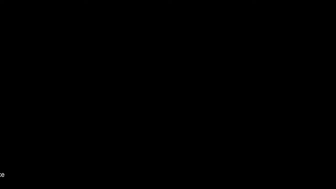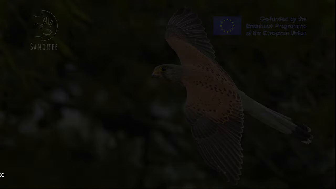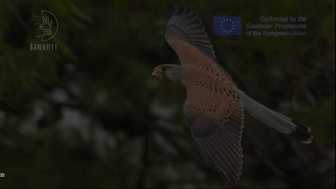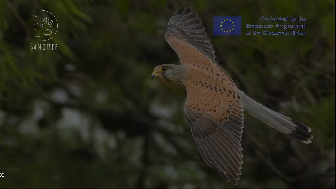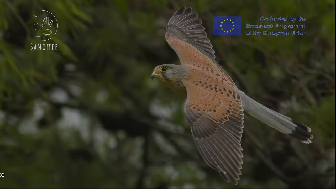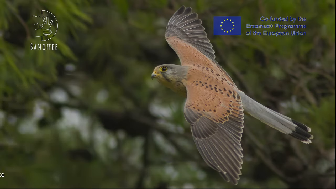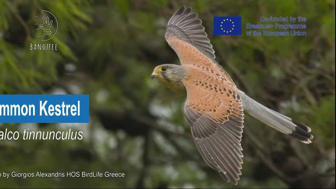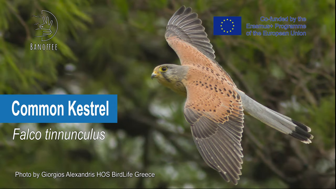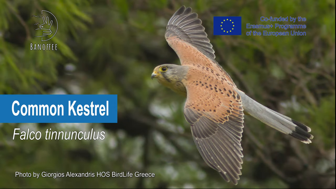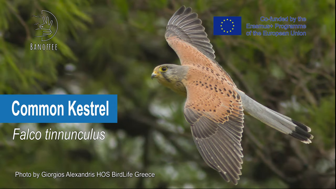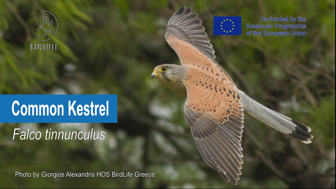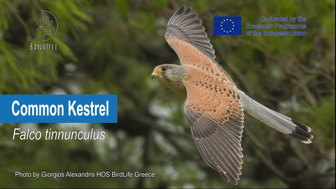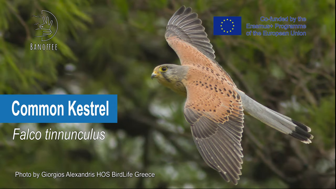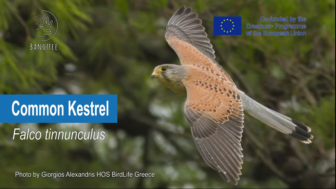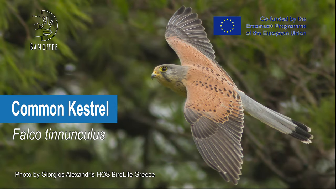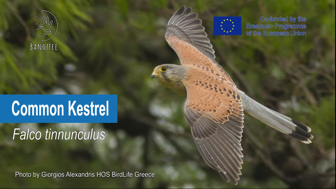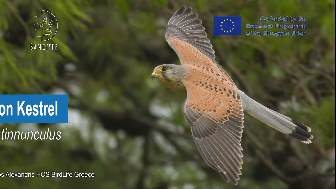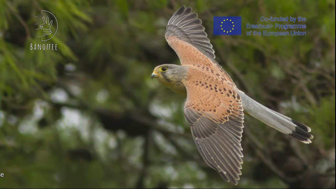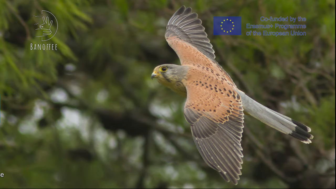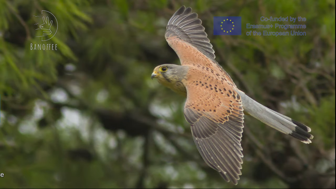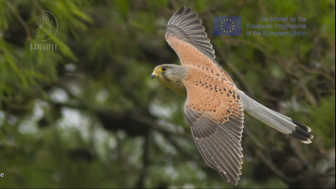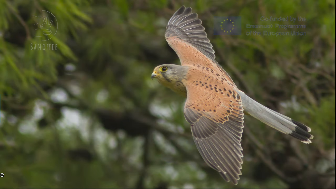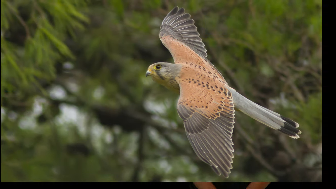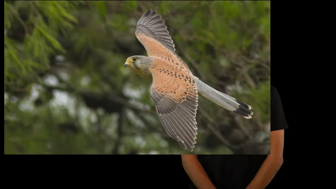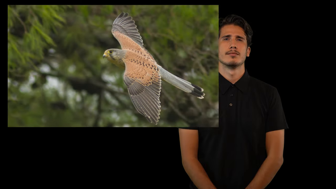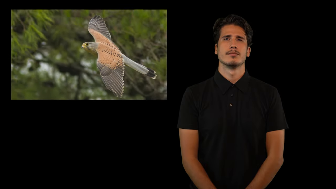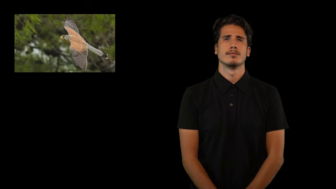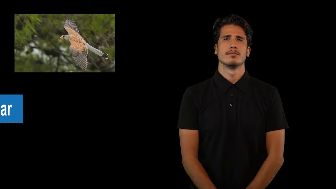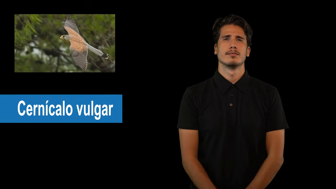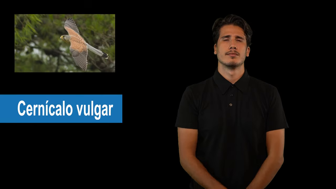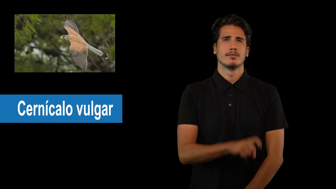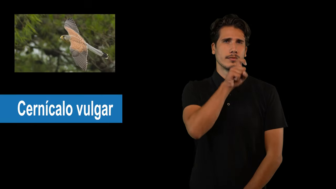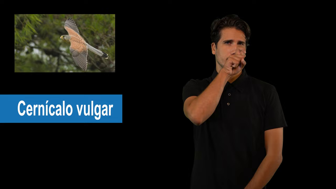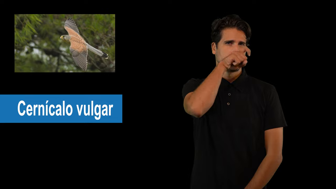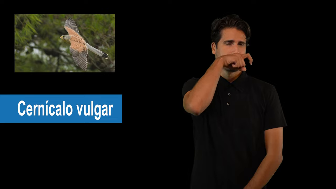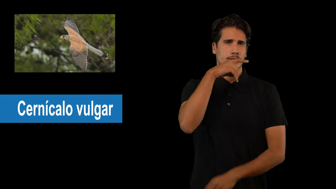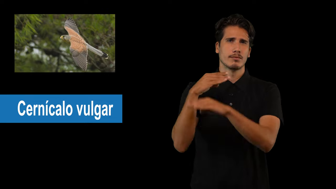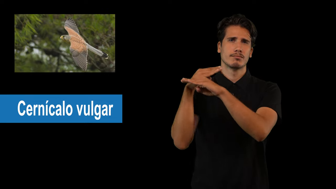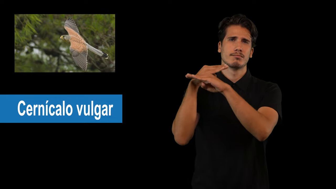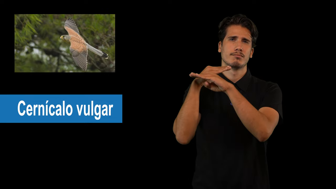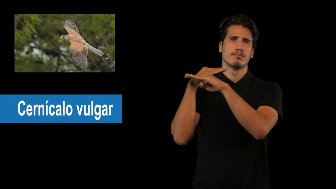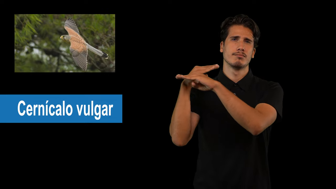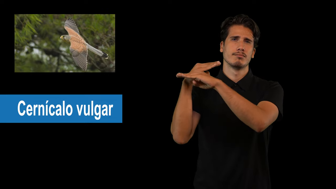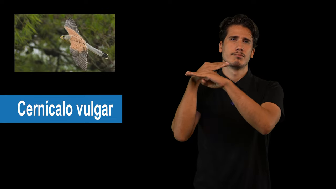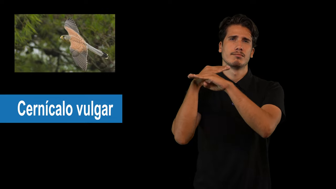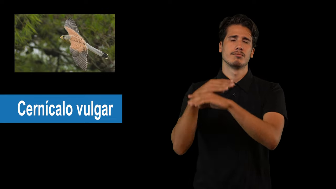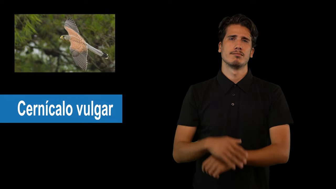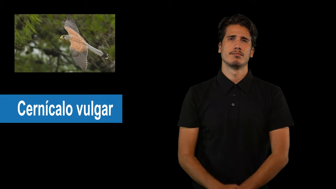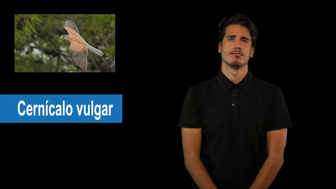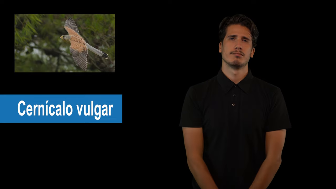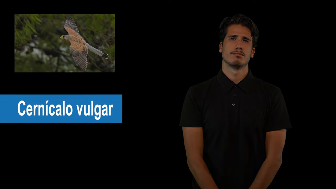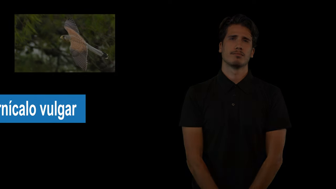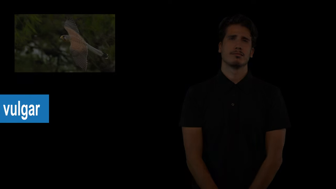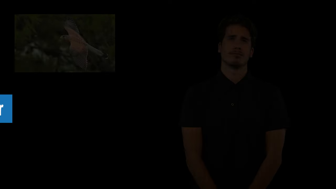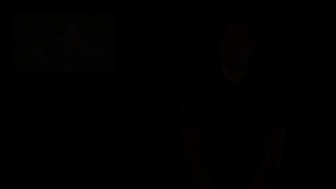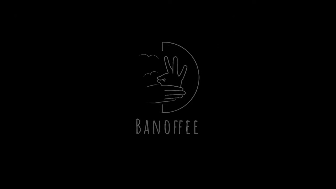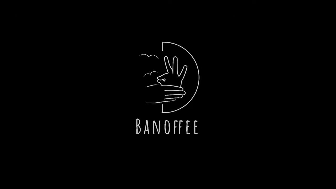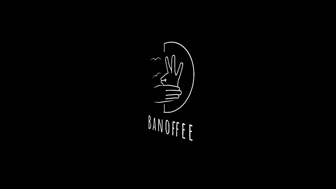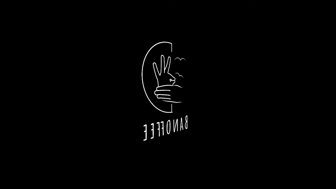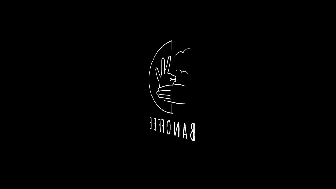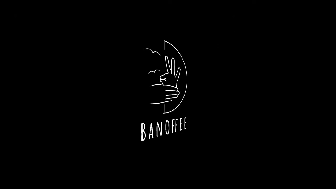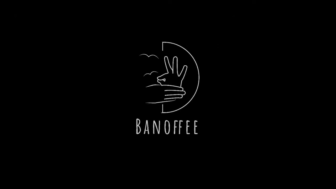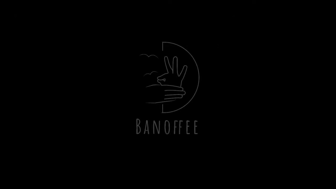Cernícalo vulgar